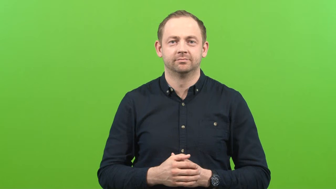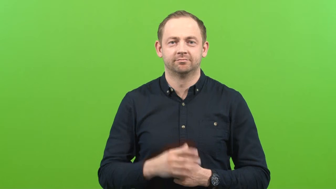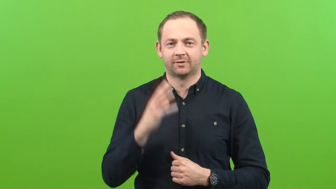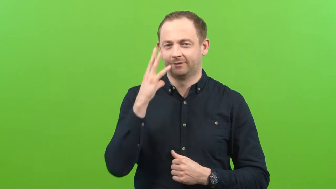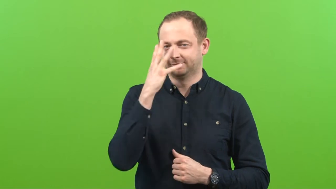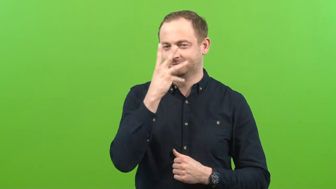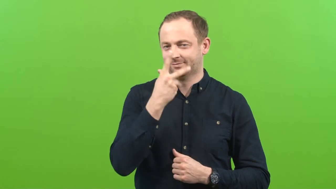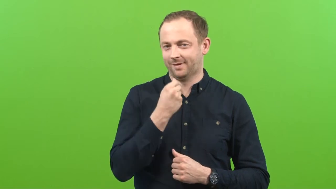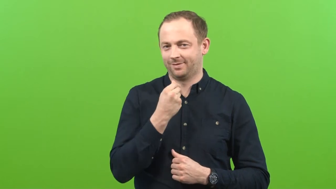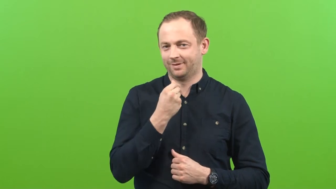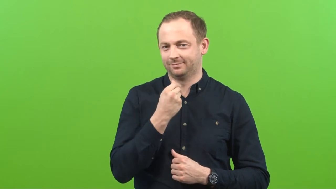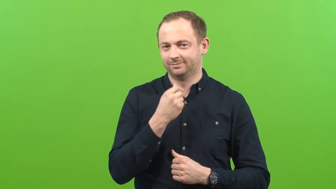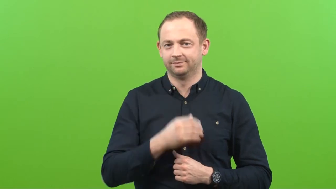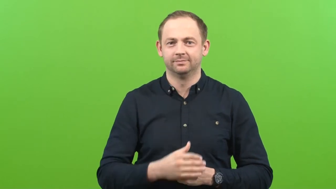Fyrirsæta